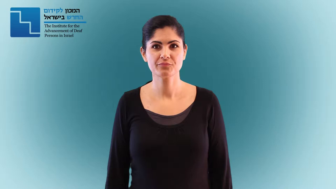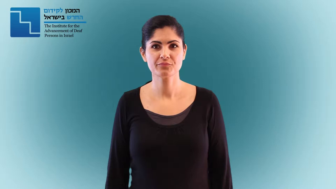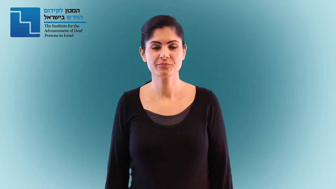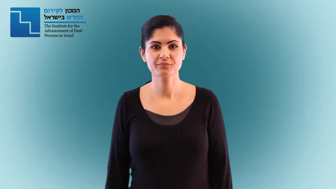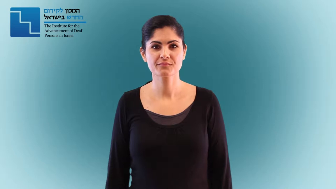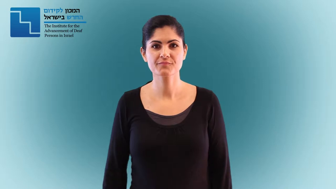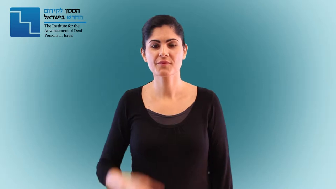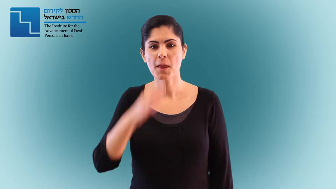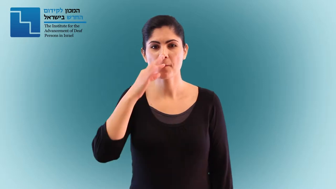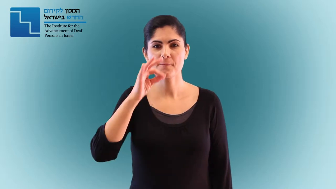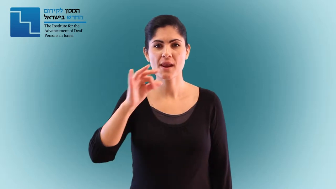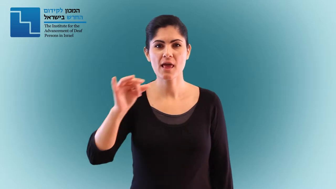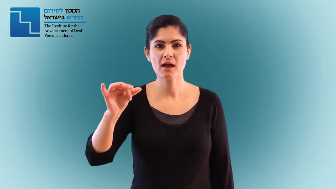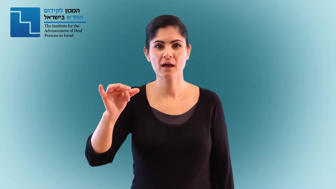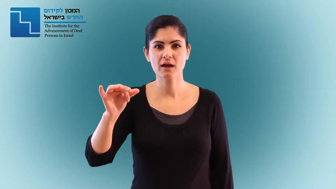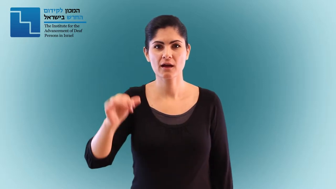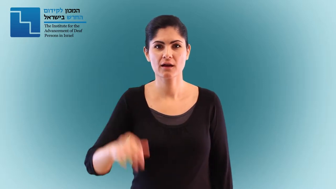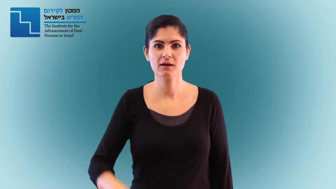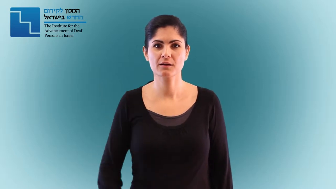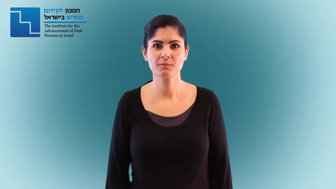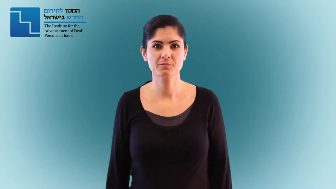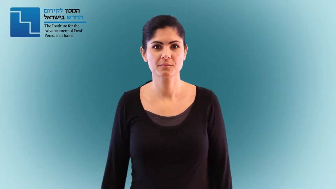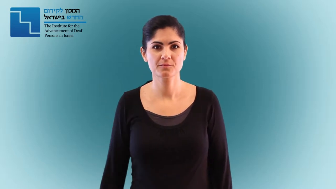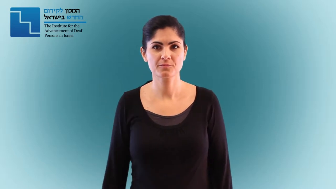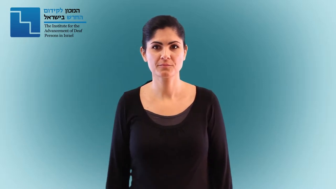מלח